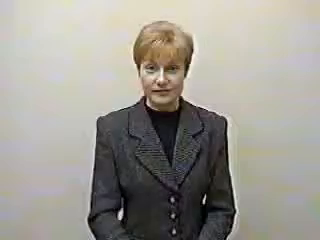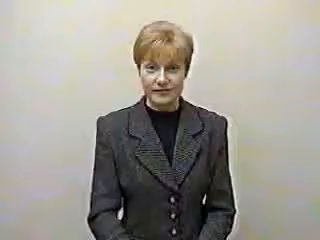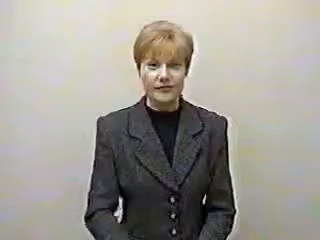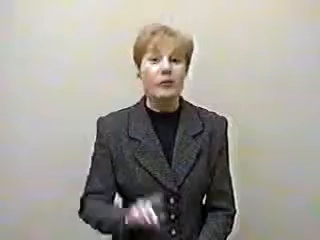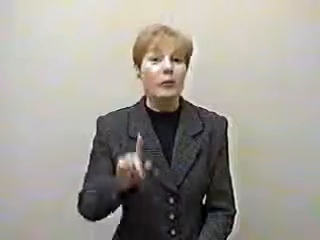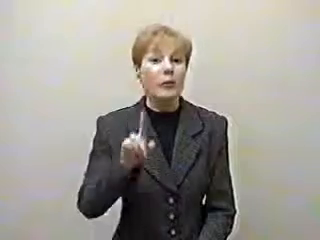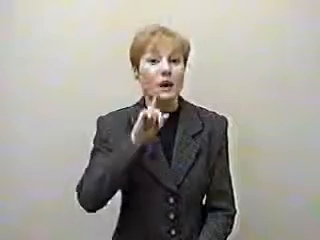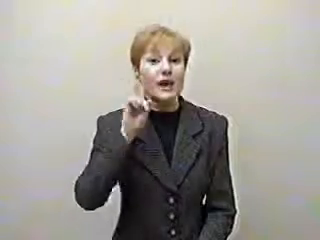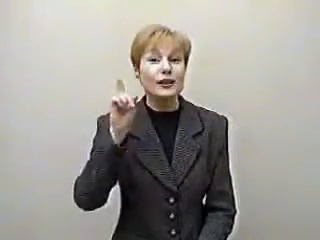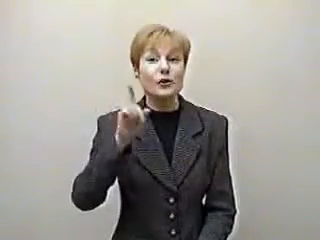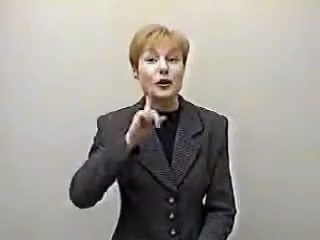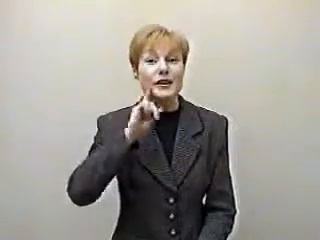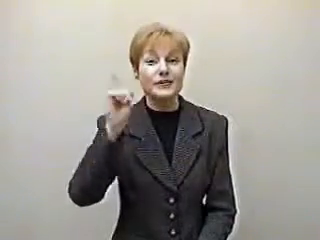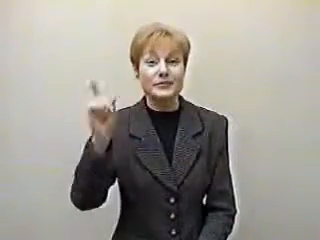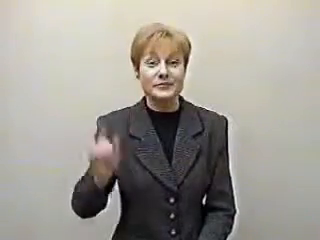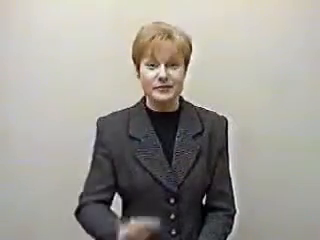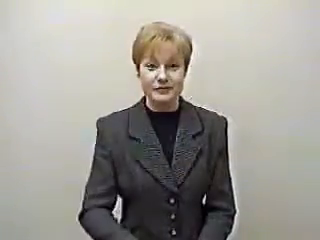молодой